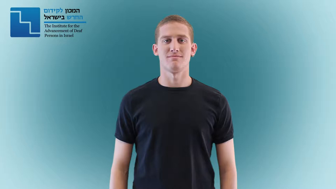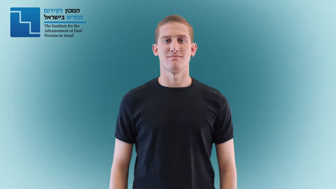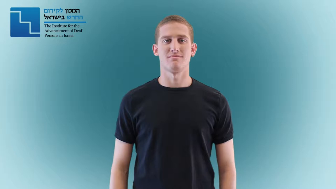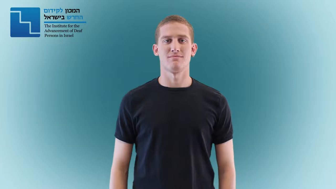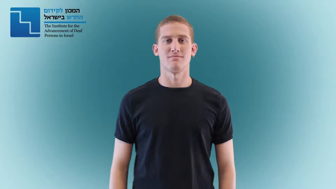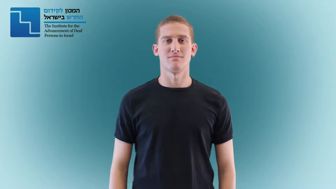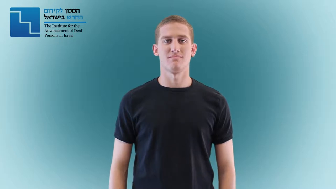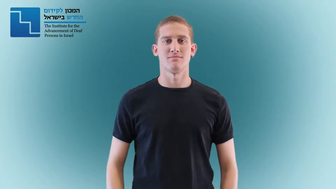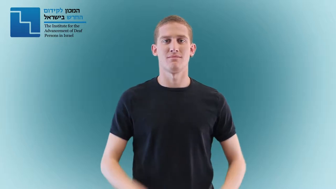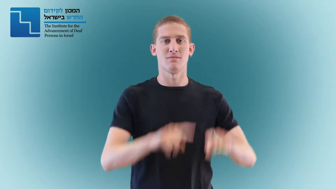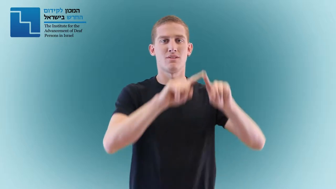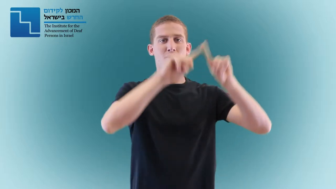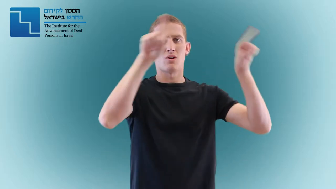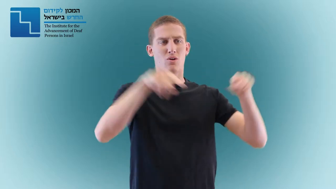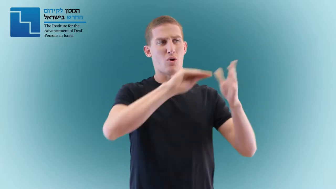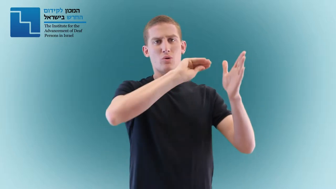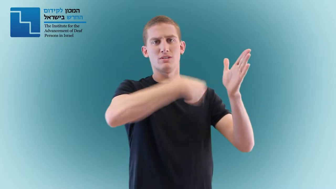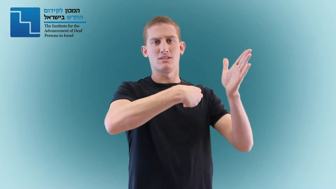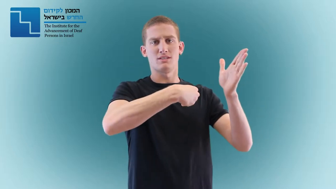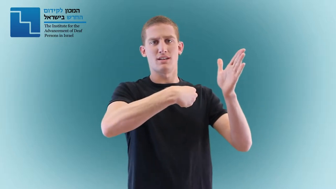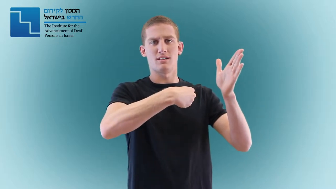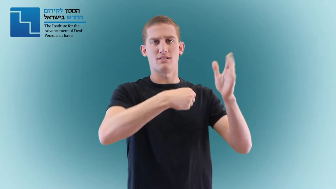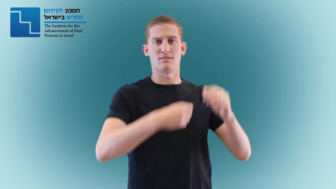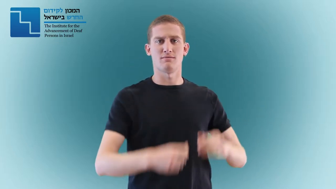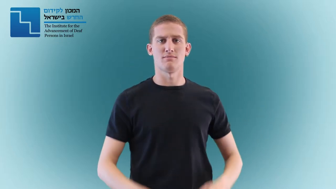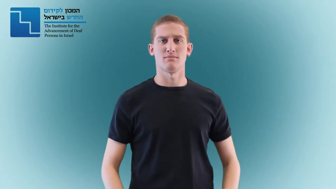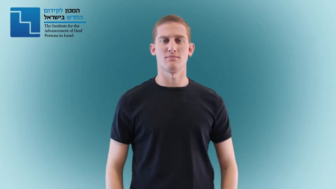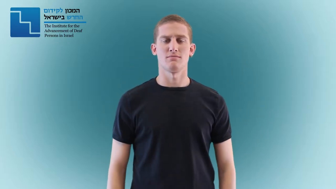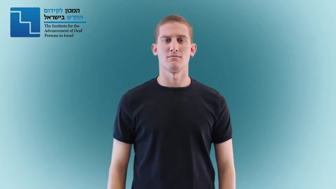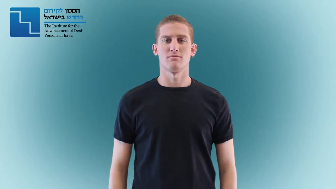חוזה